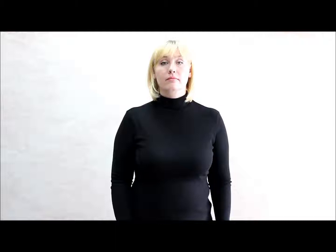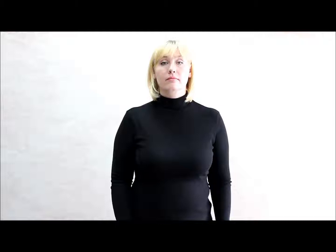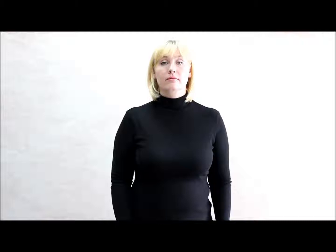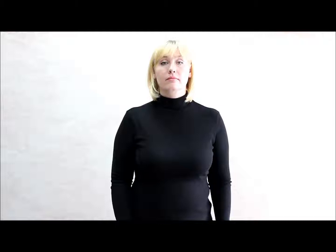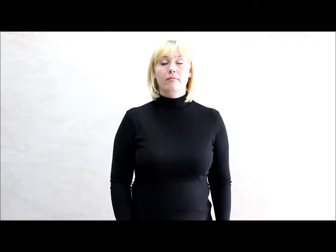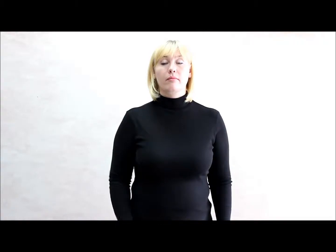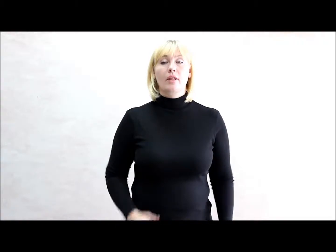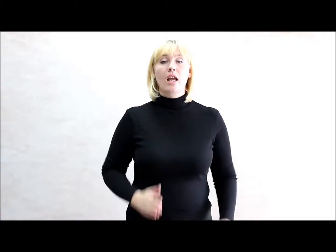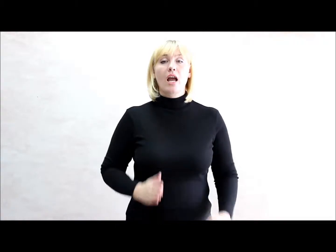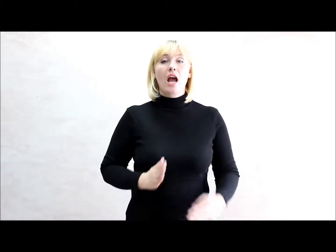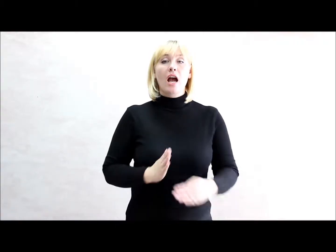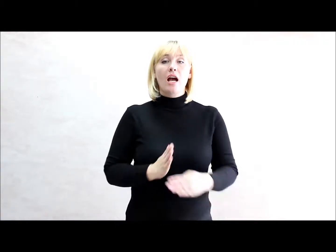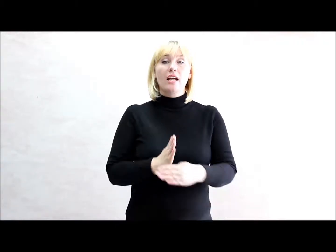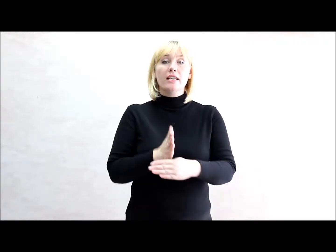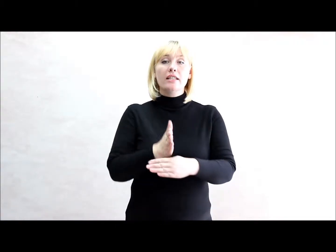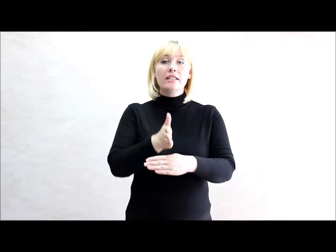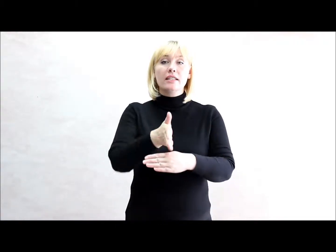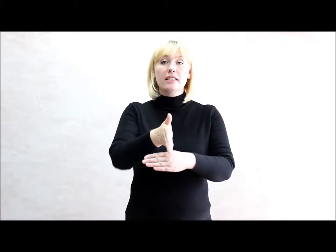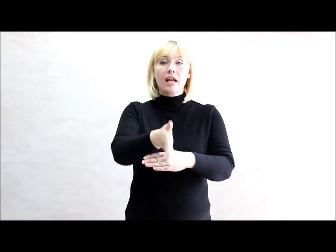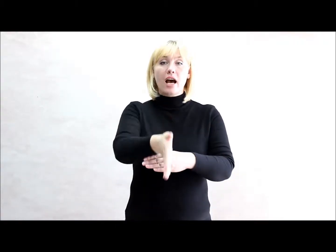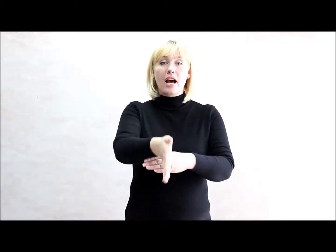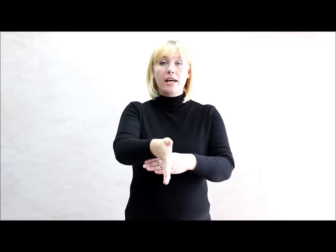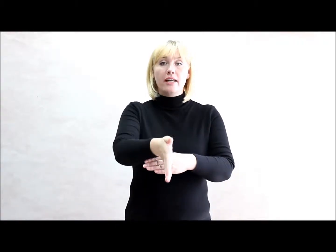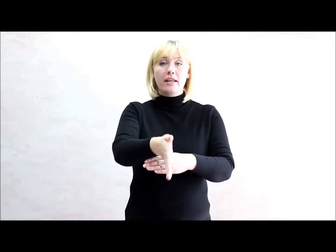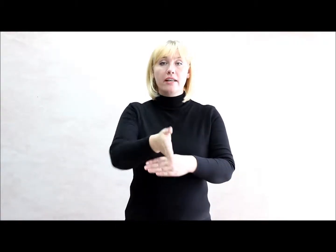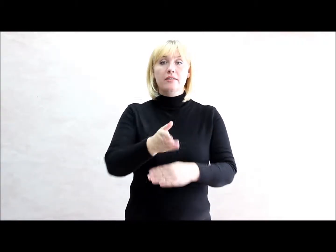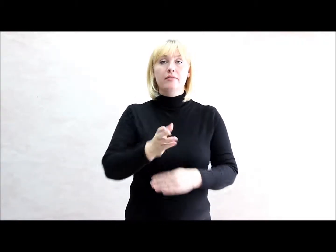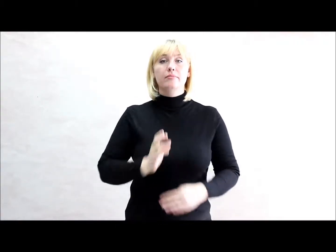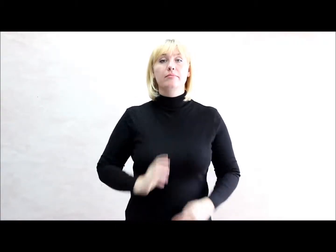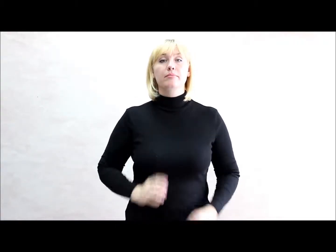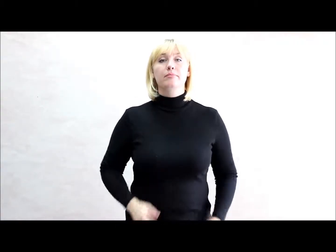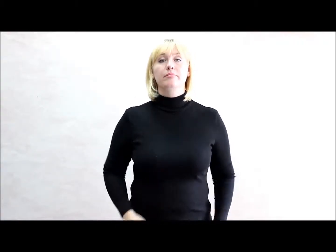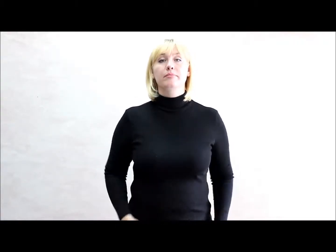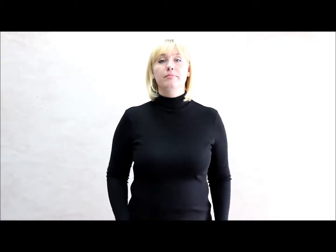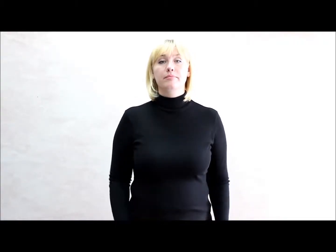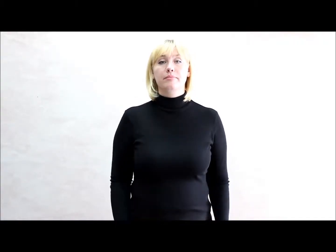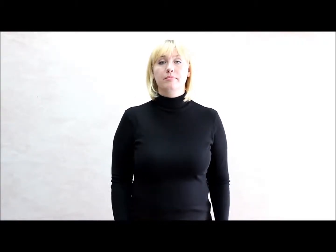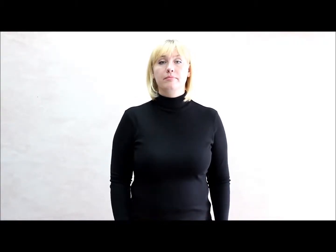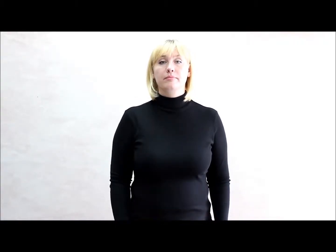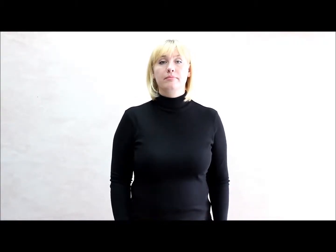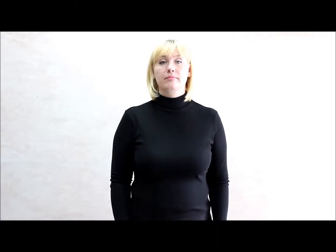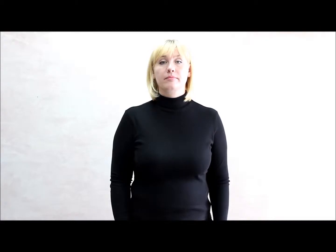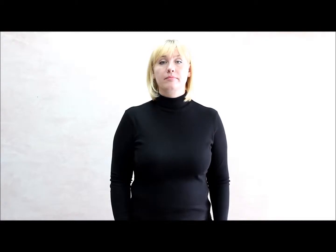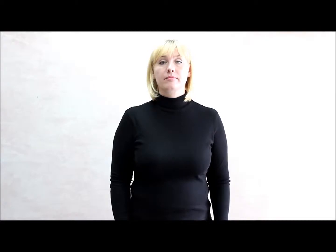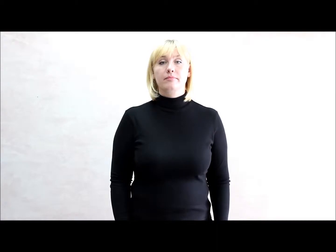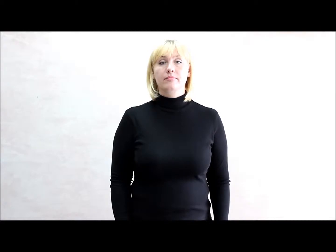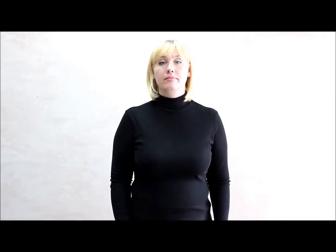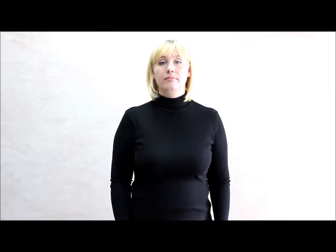Intrare